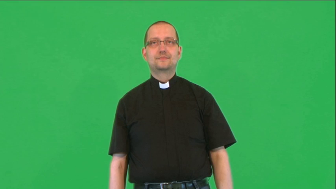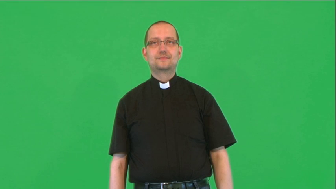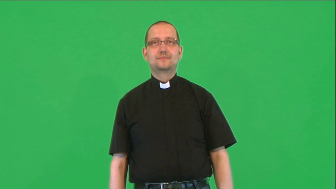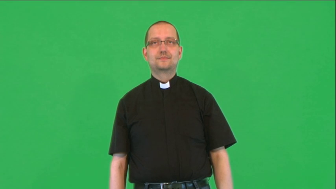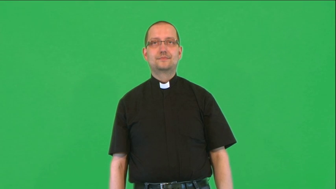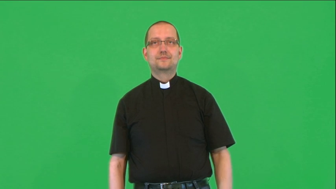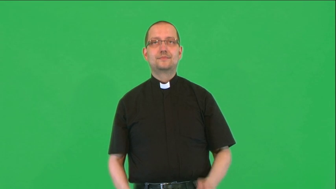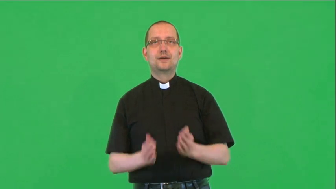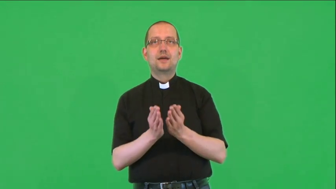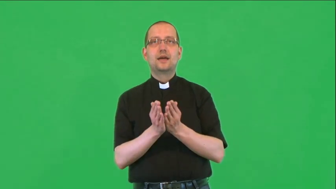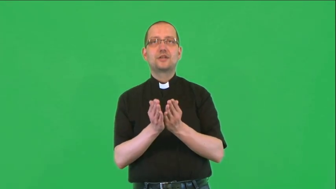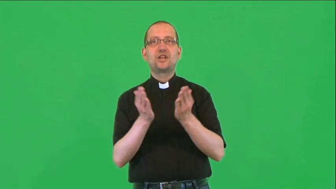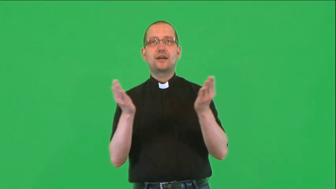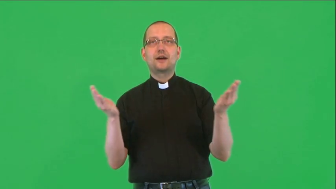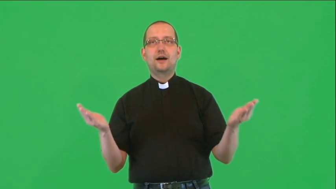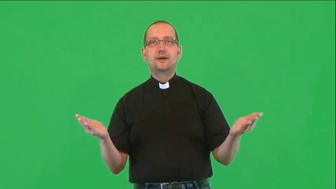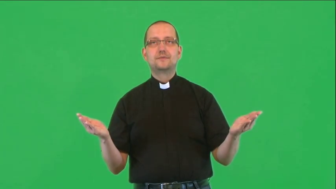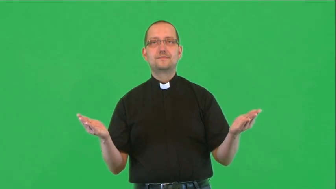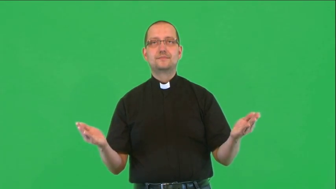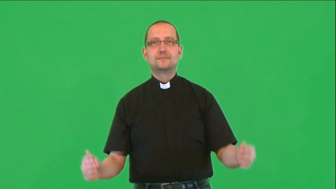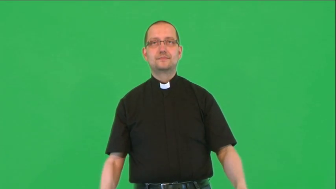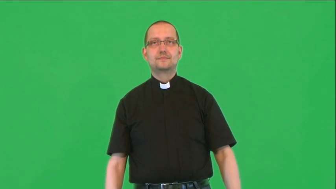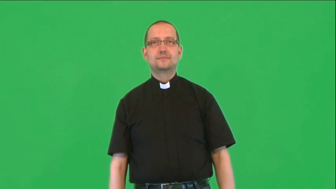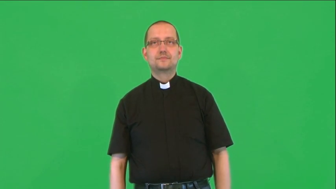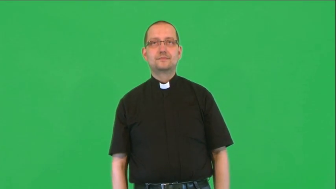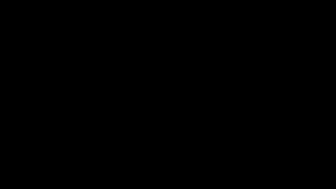księga